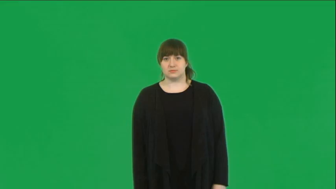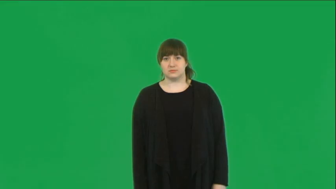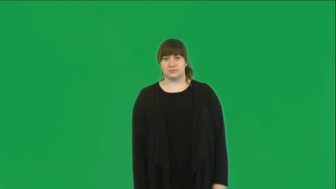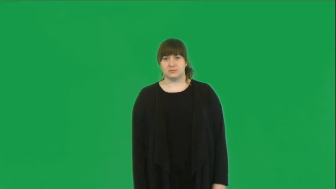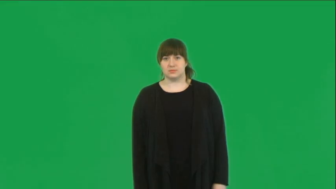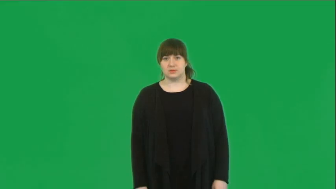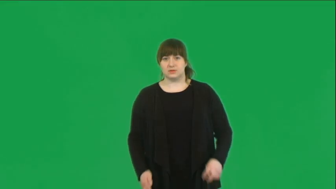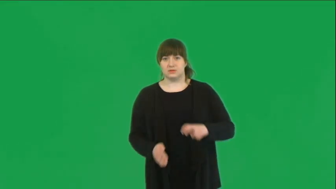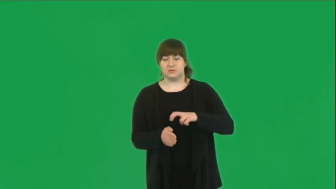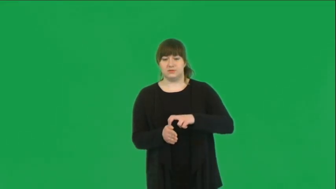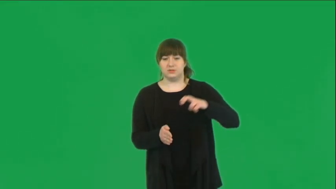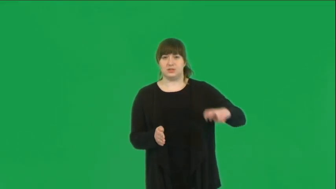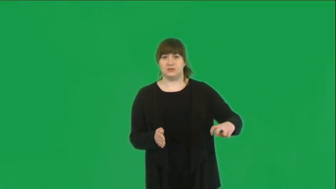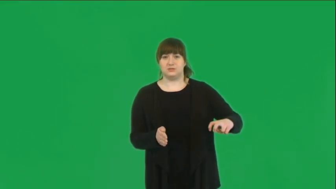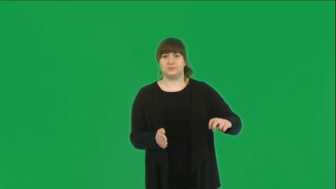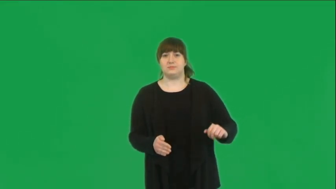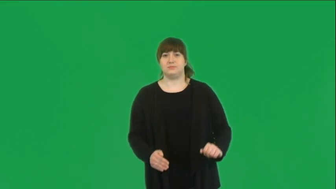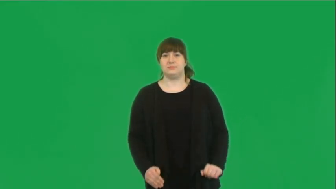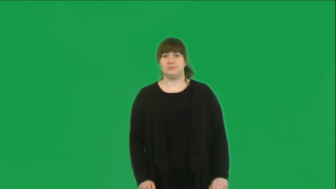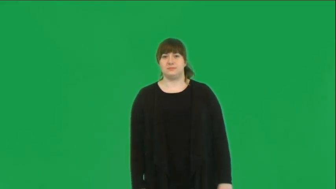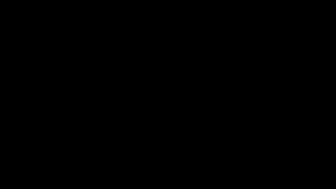wysiadać